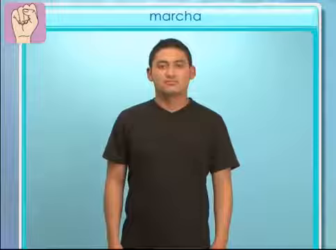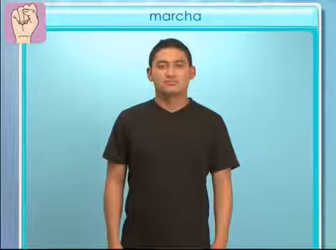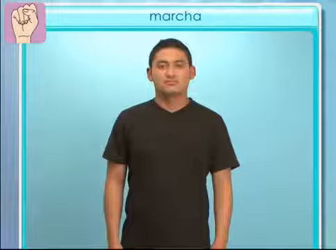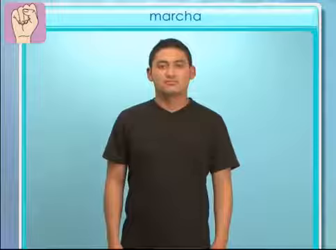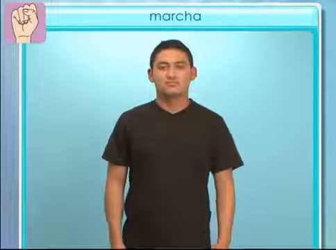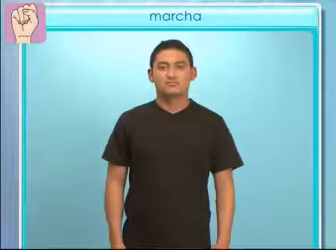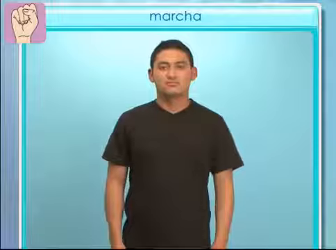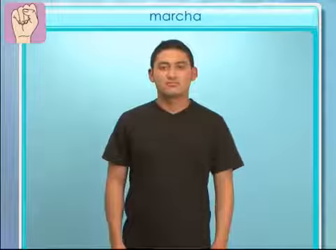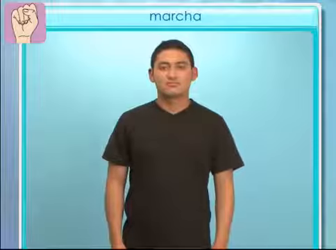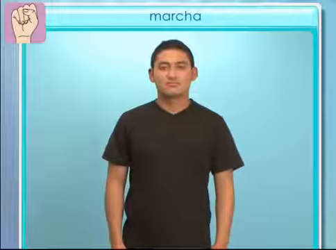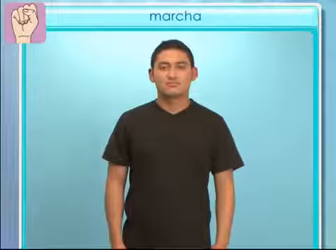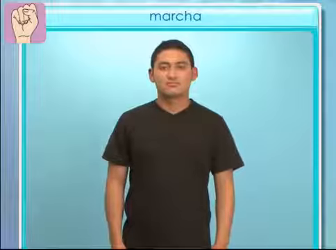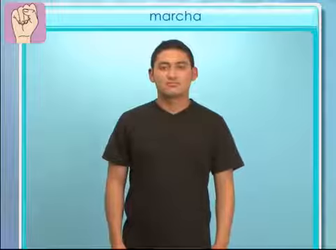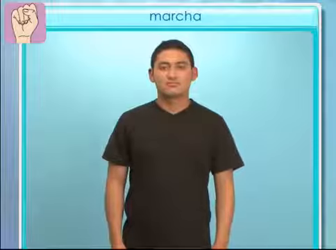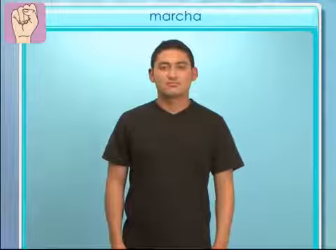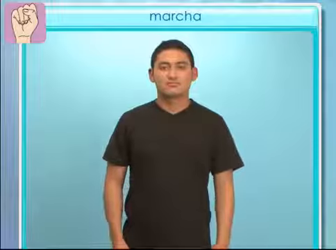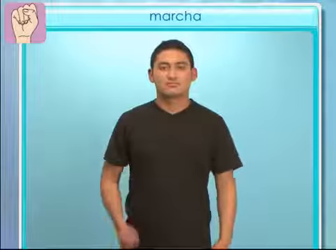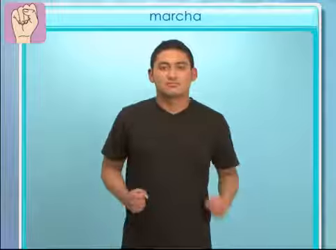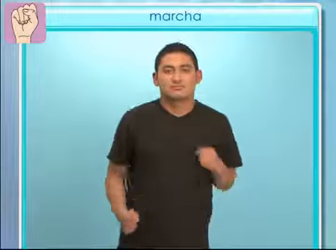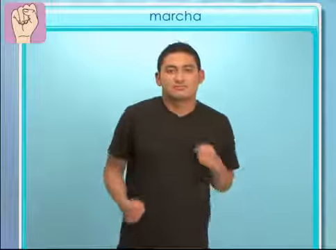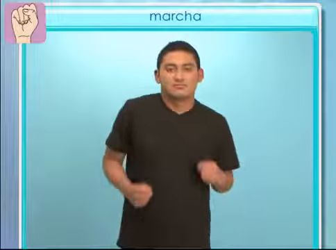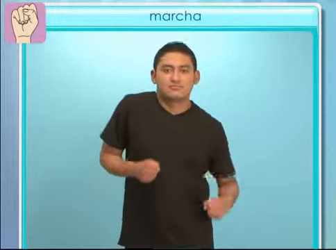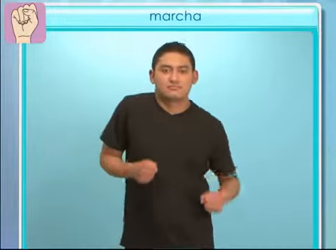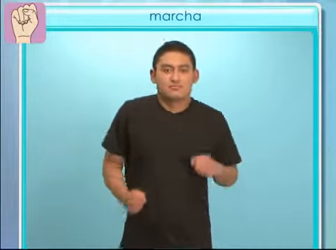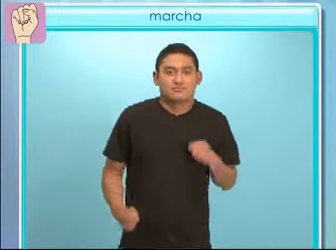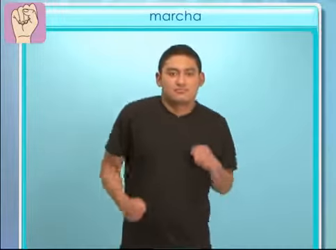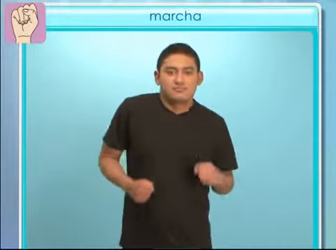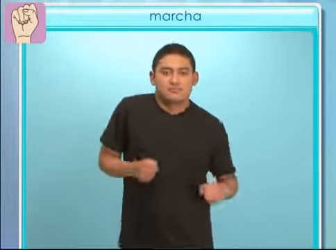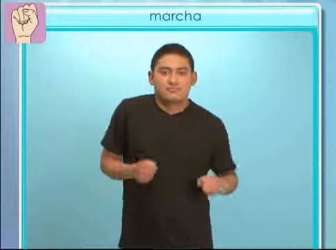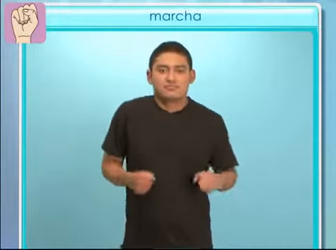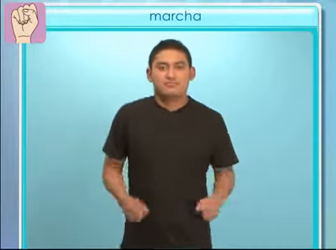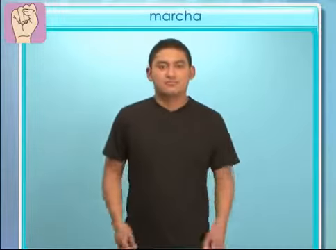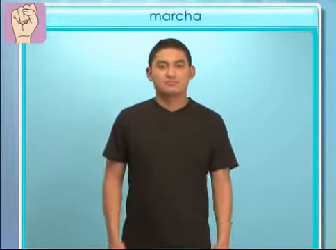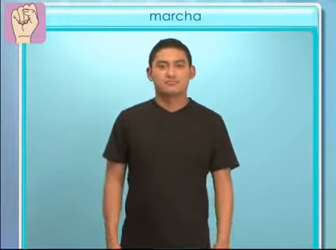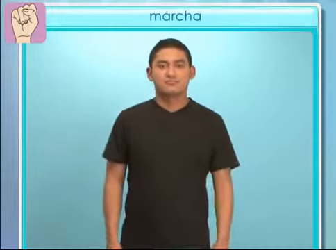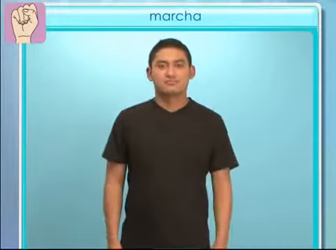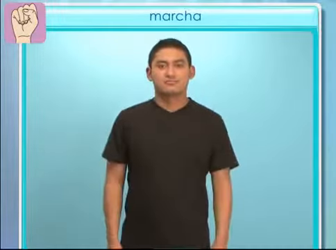MARCHA